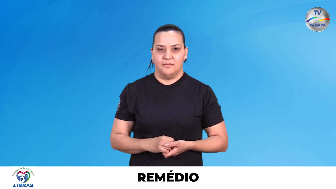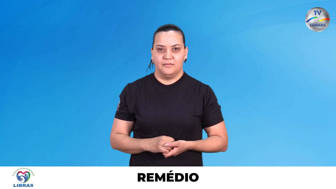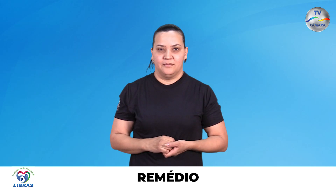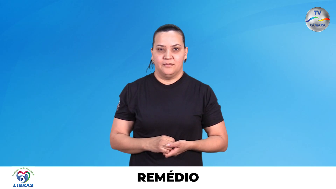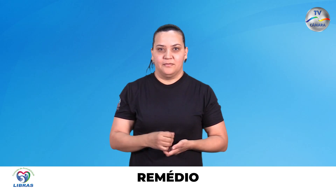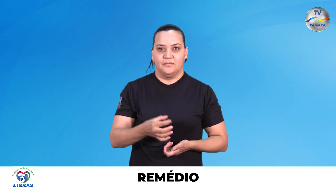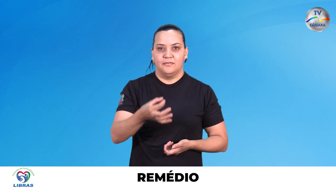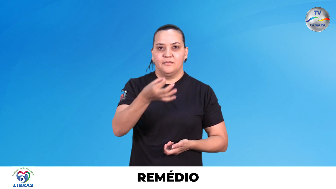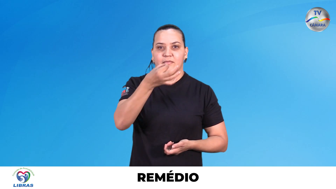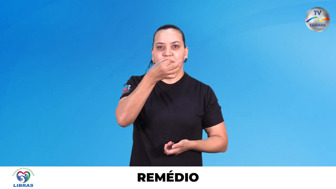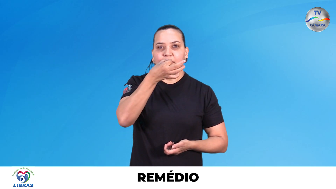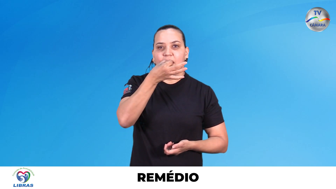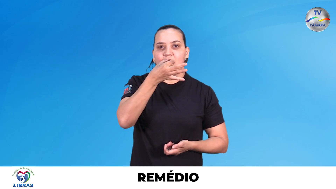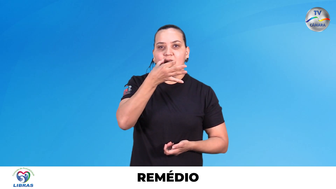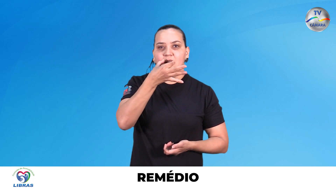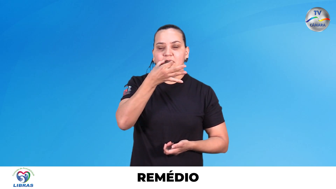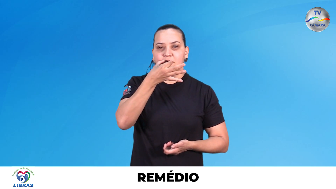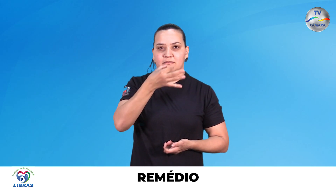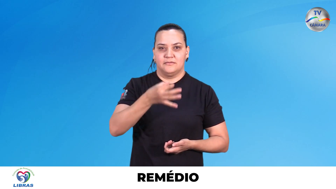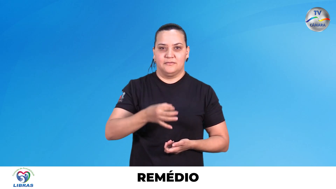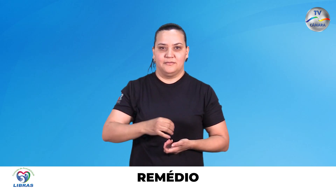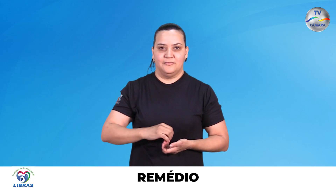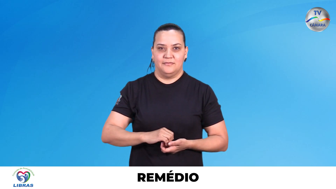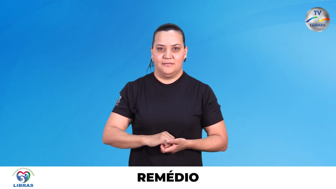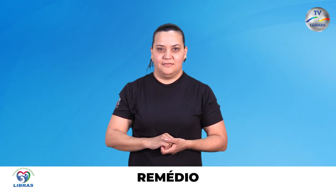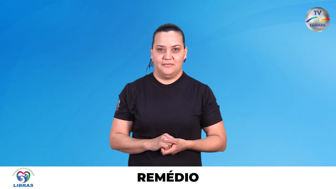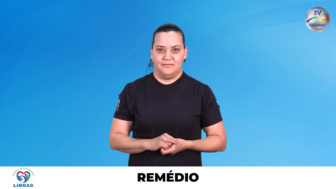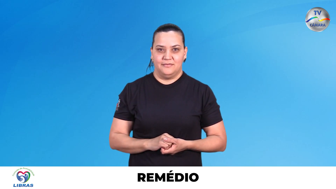Remédio